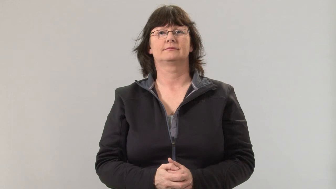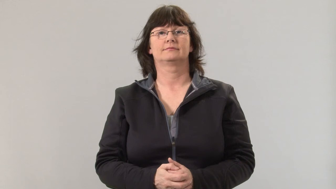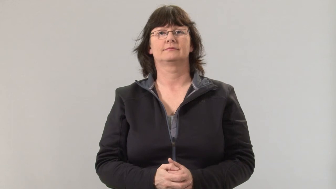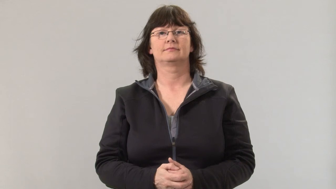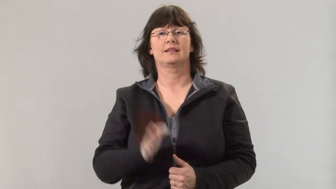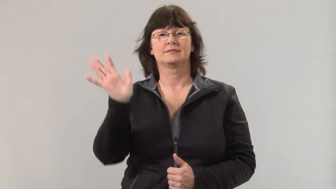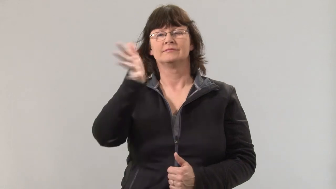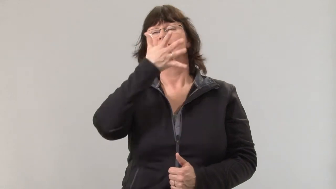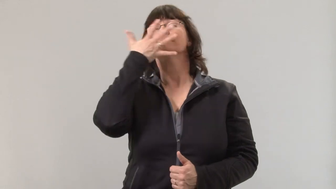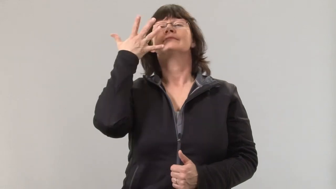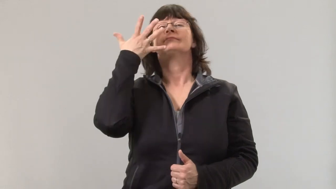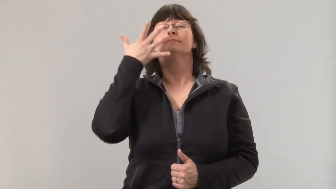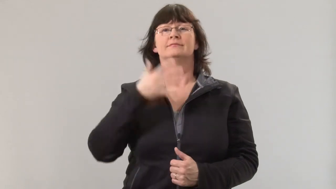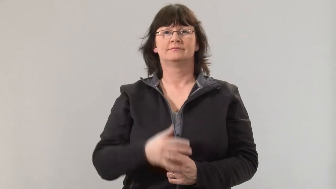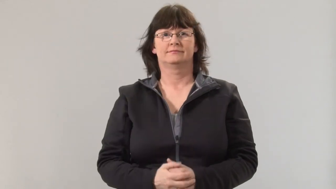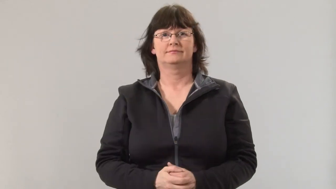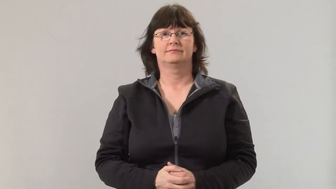Finna lykt